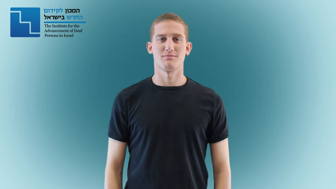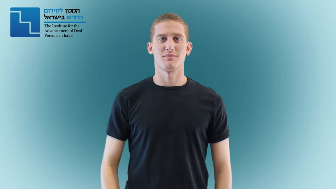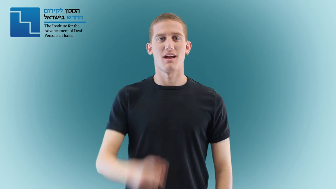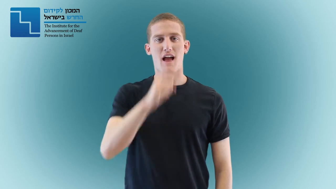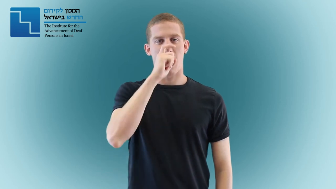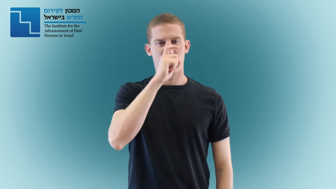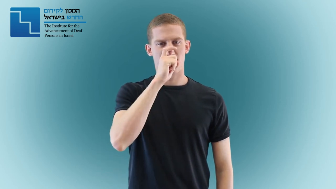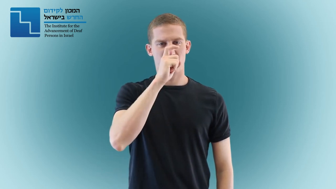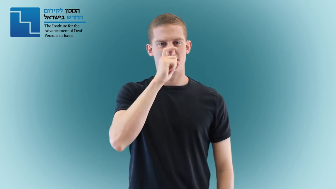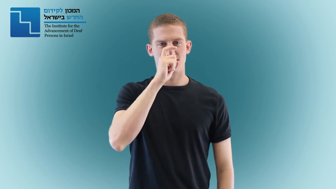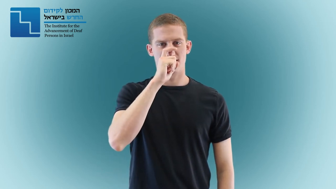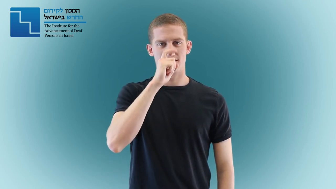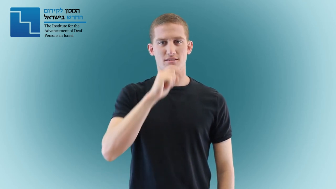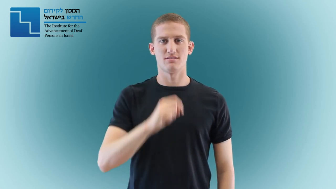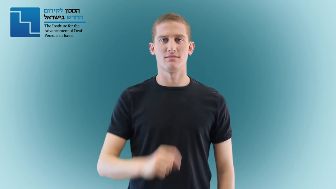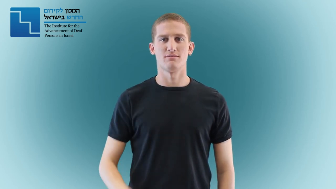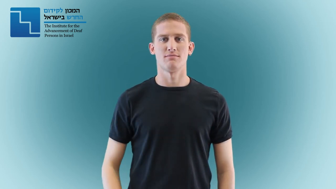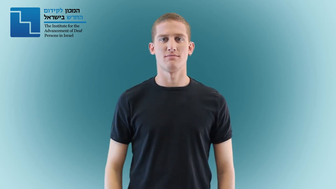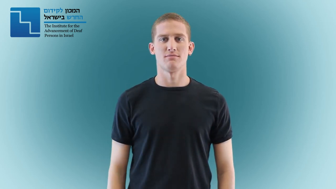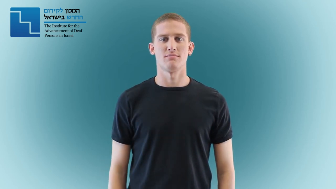ערבי